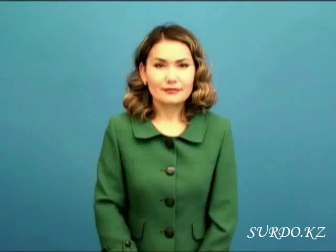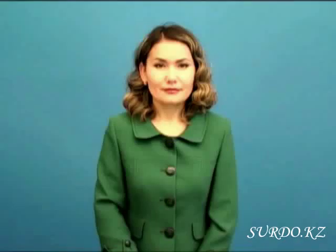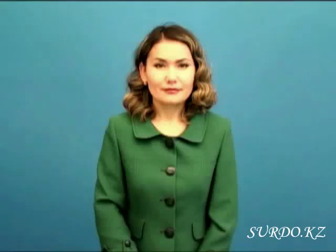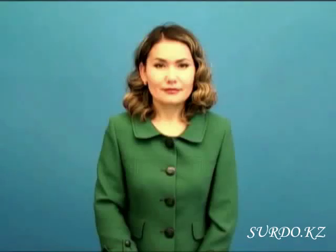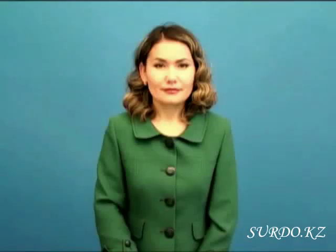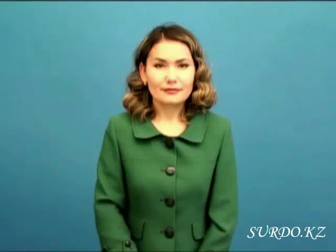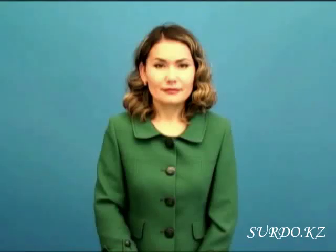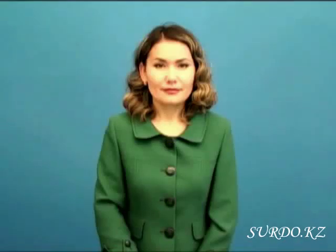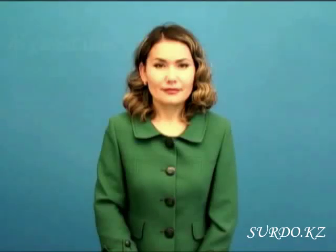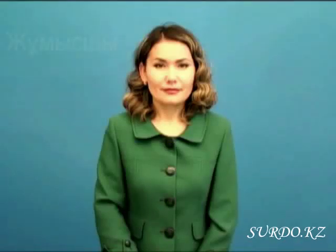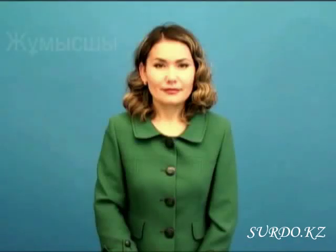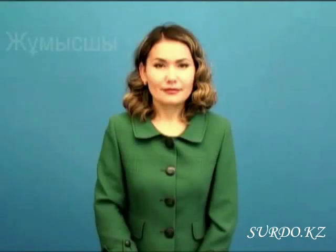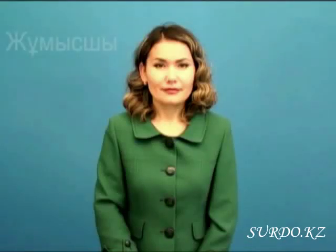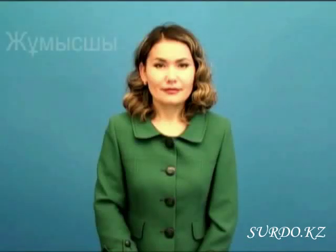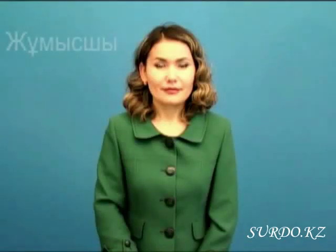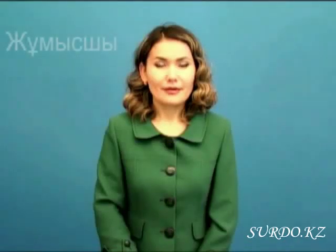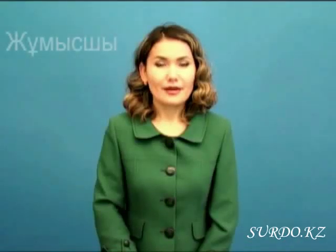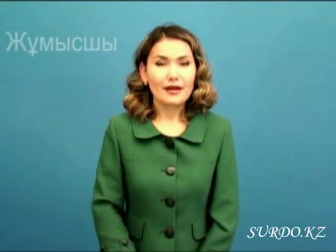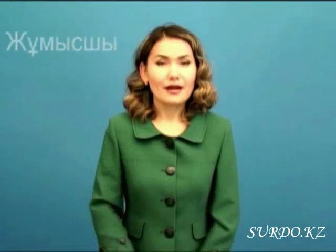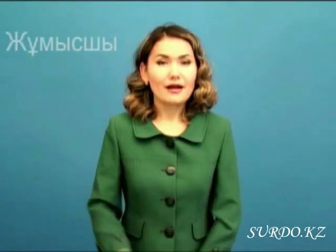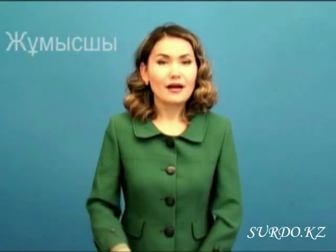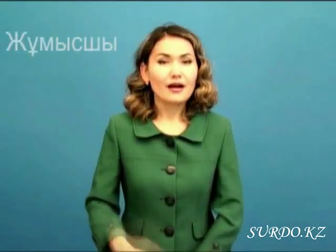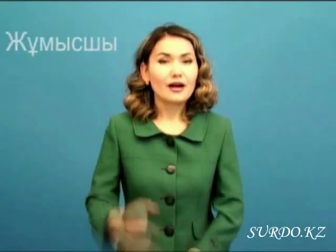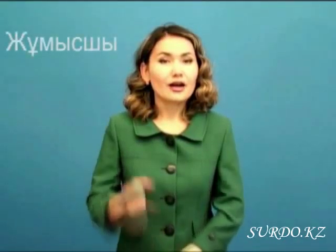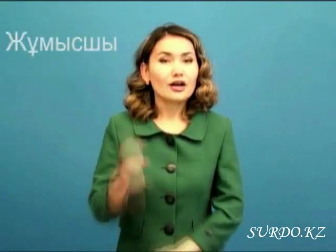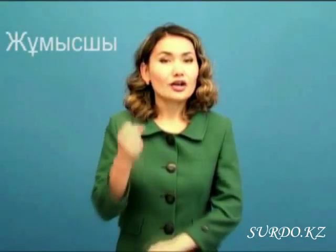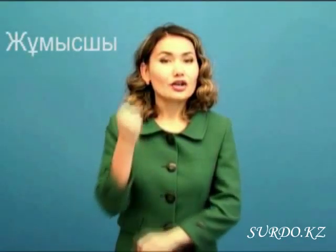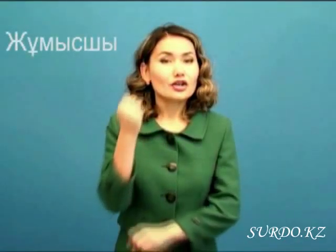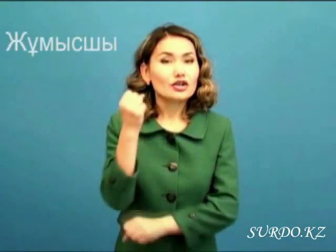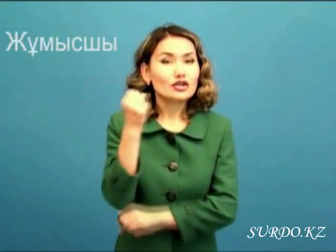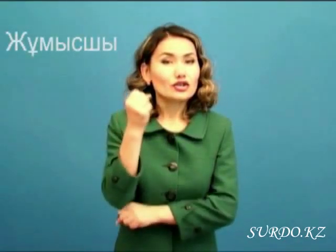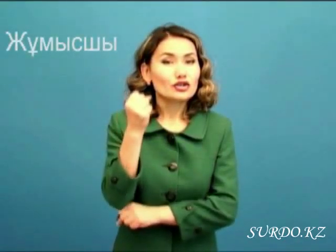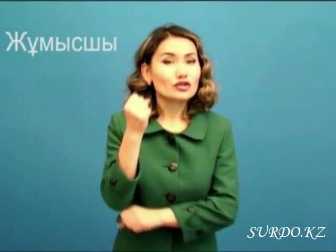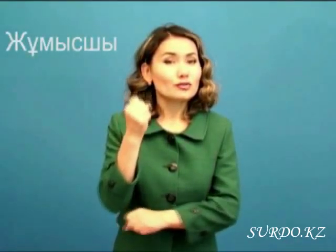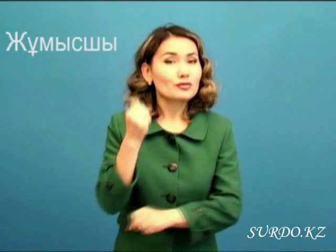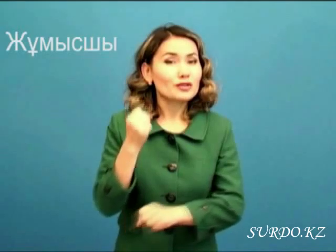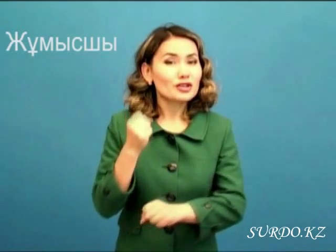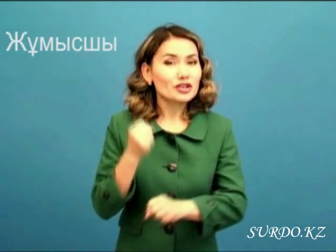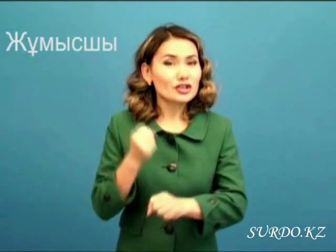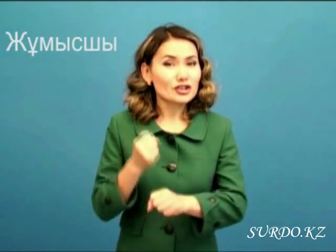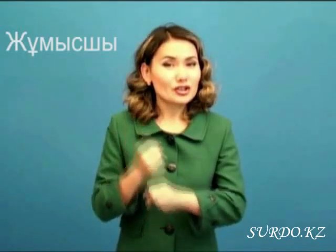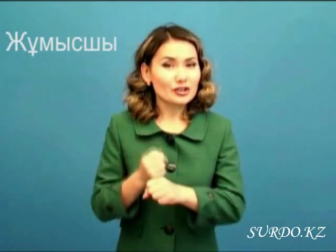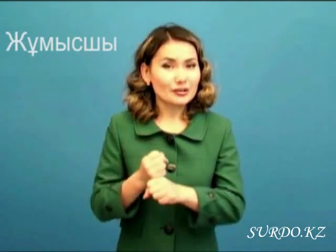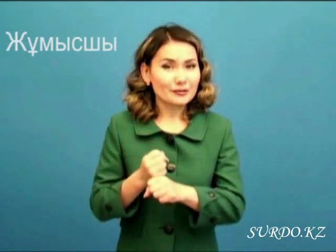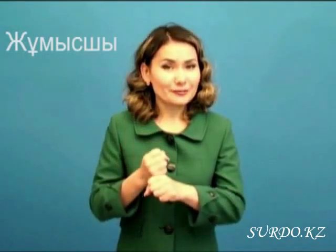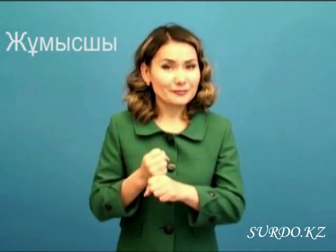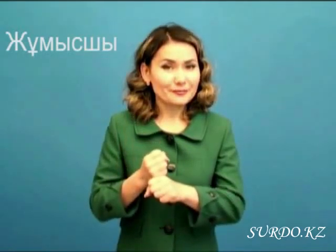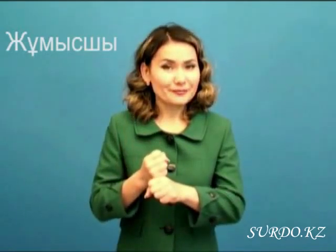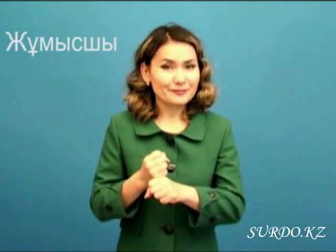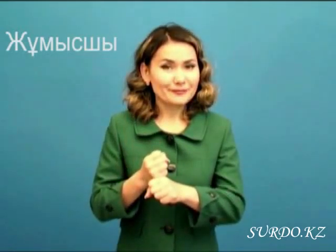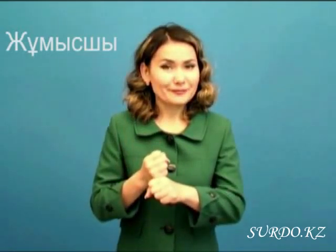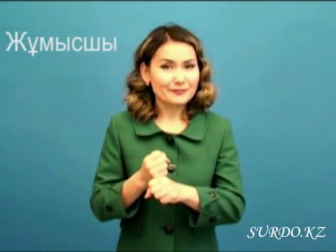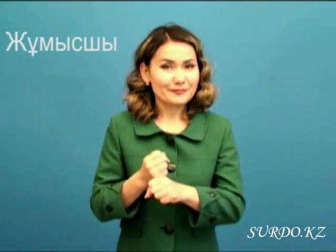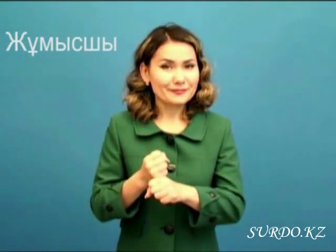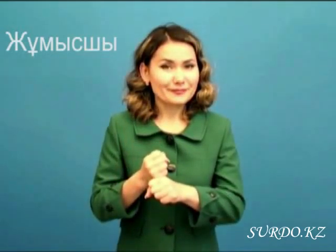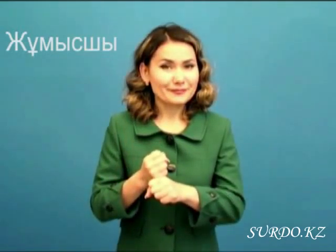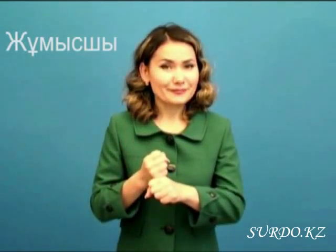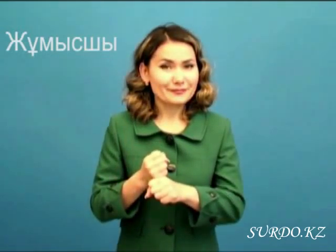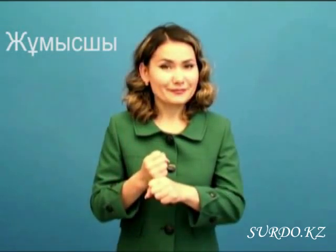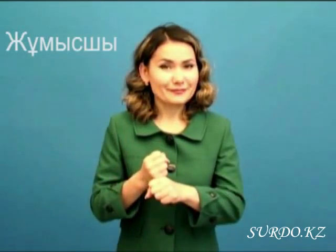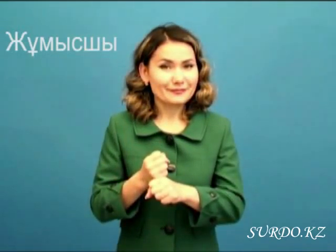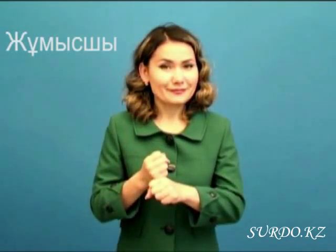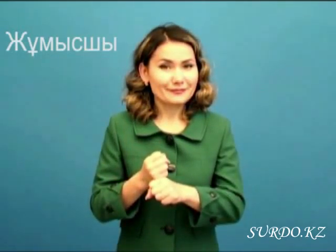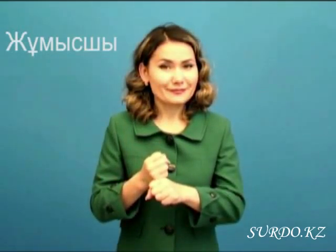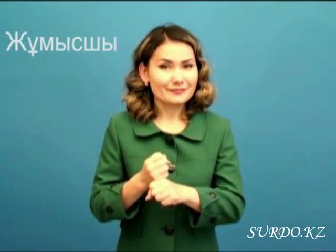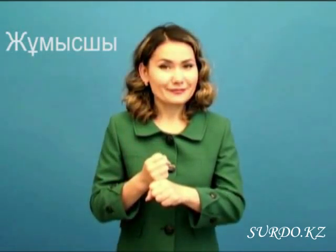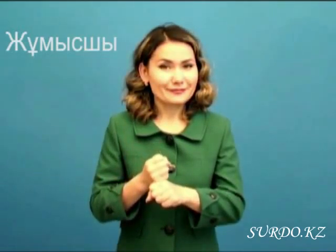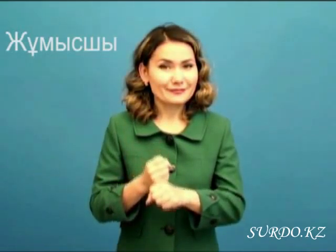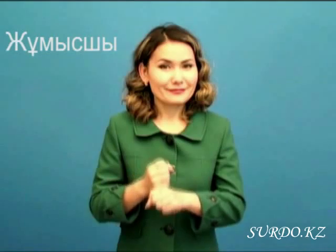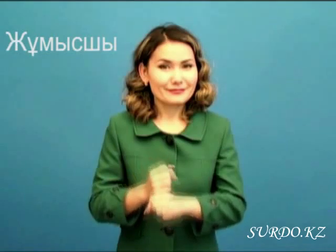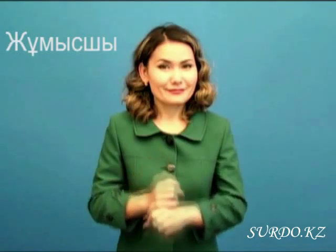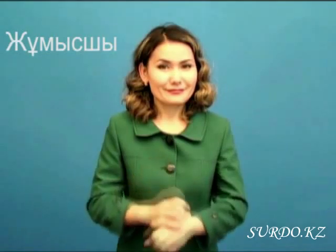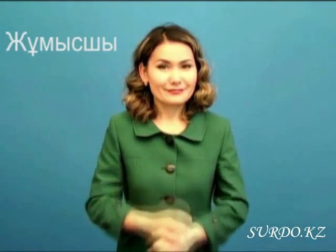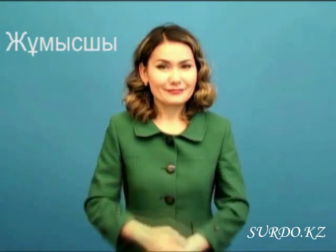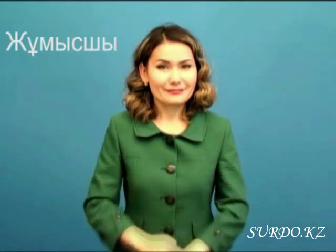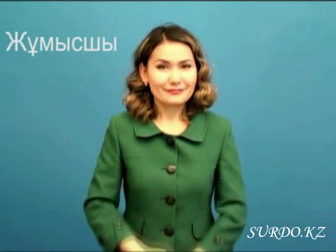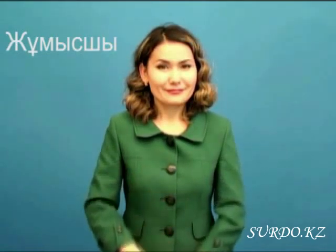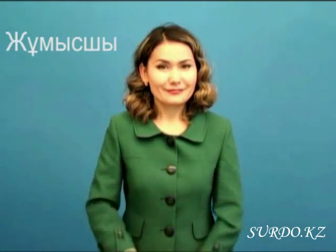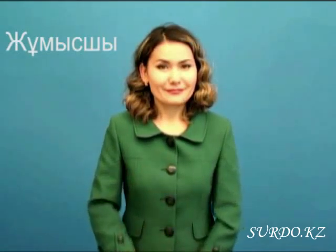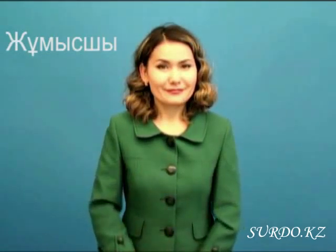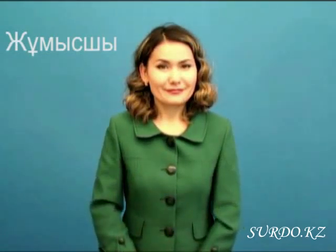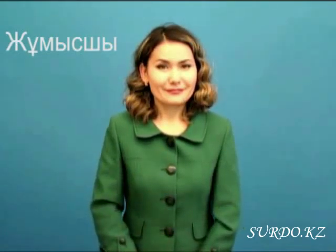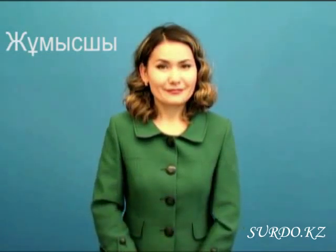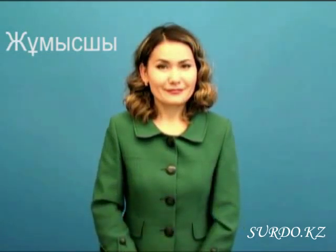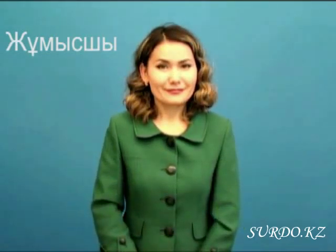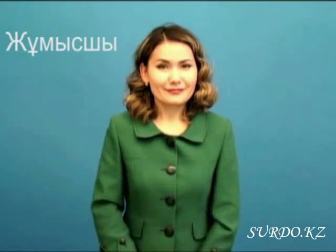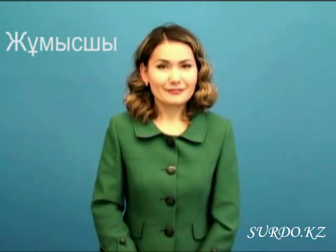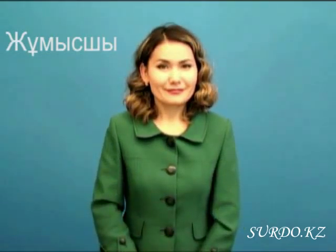Жұмысшы